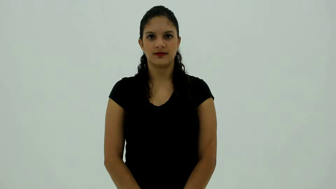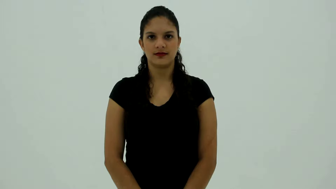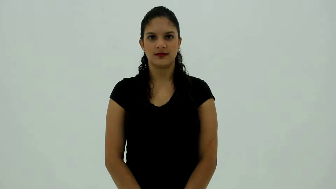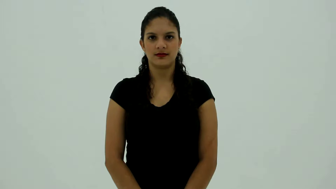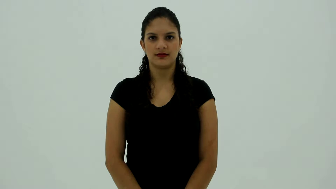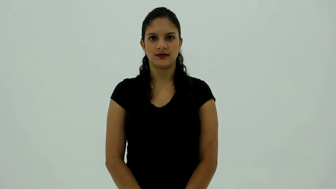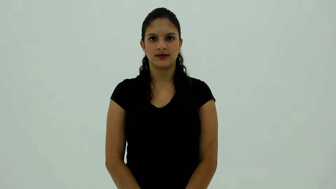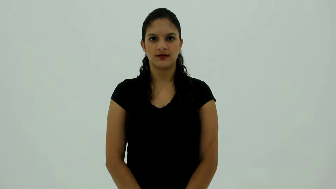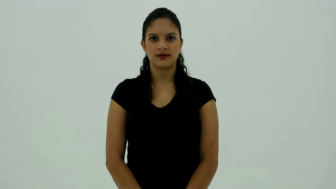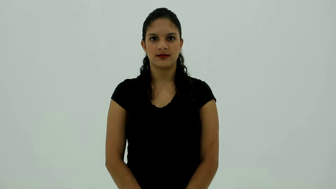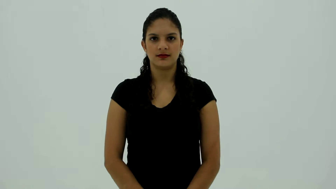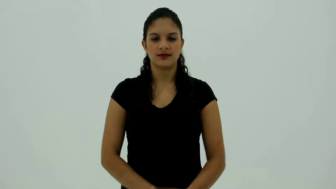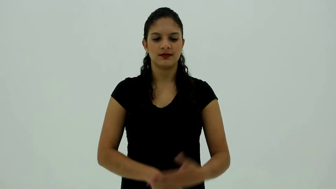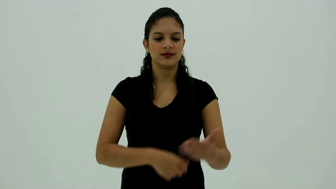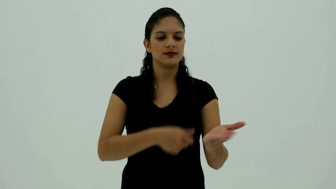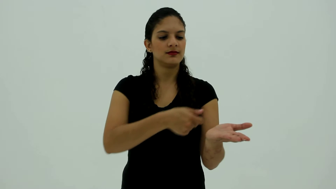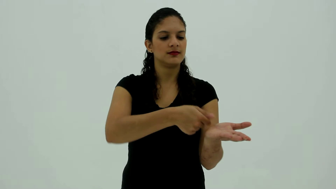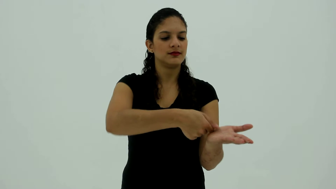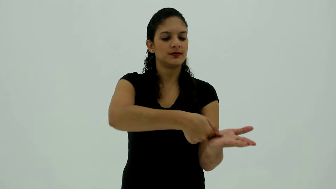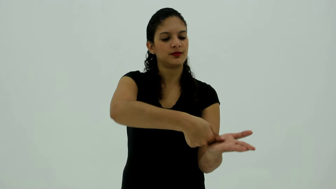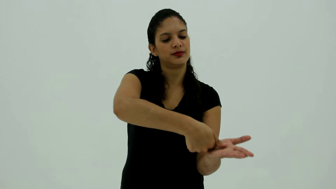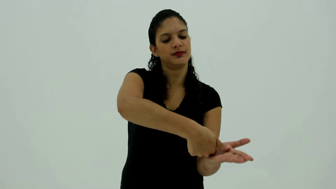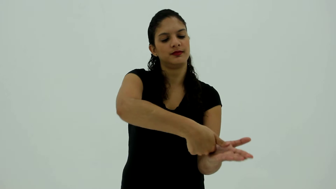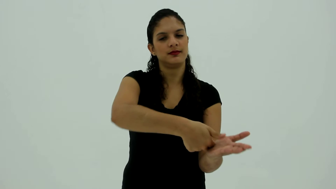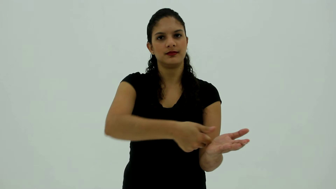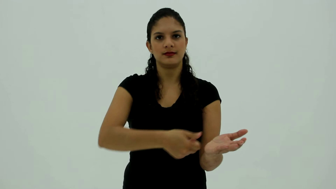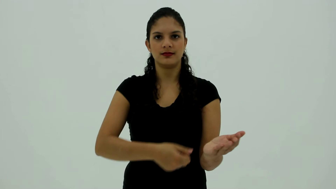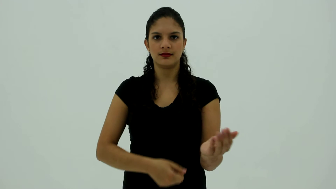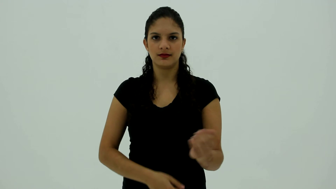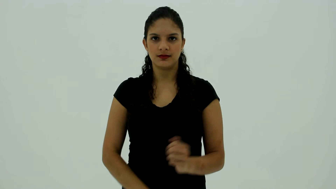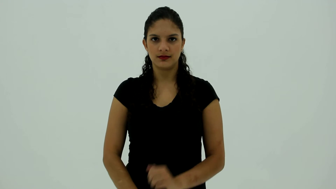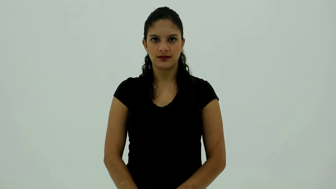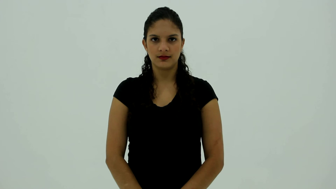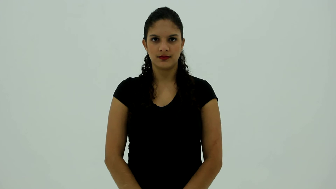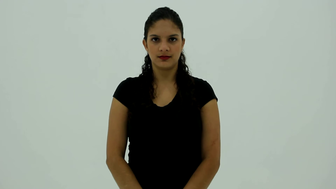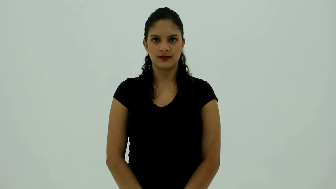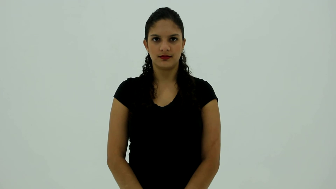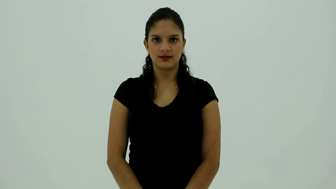acrilico